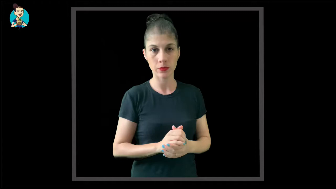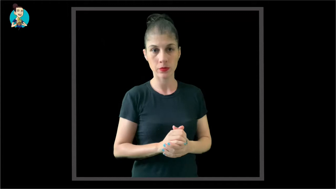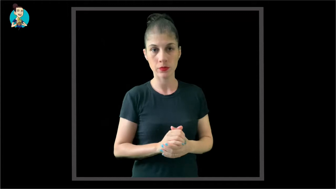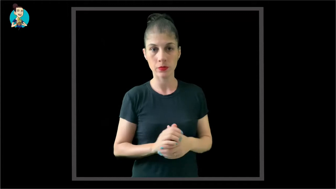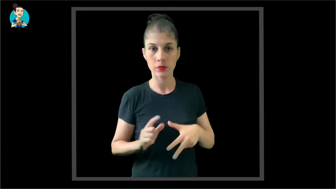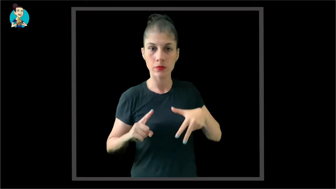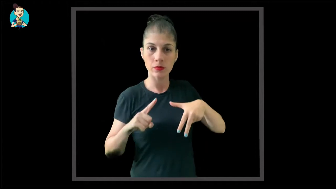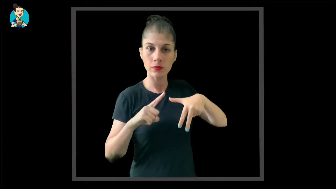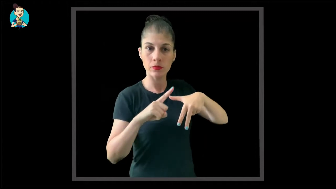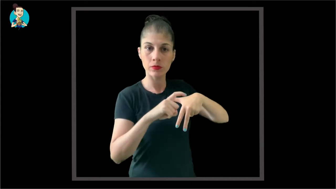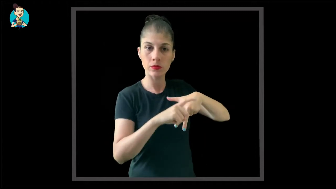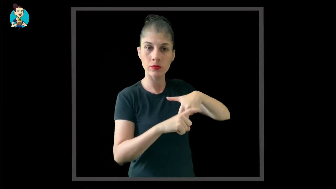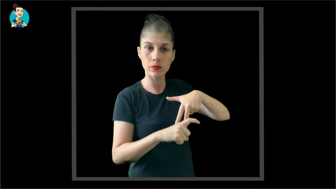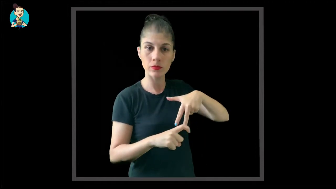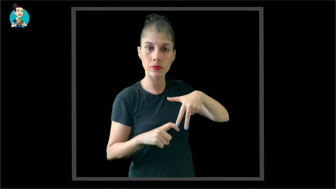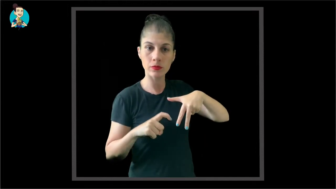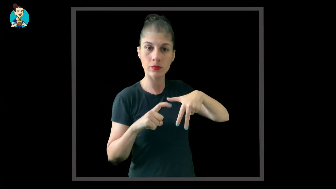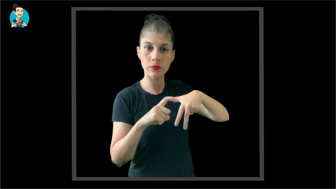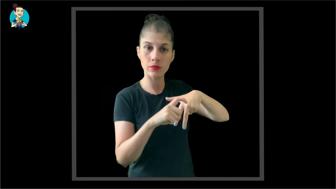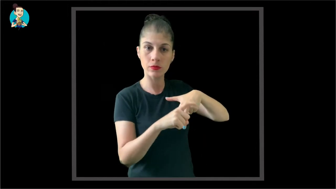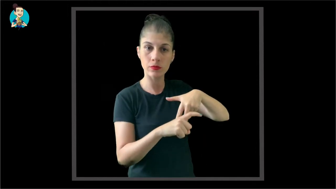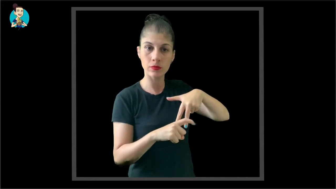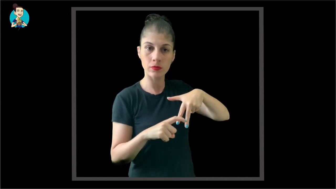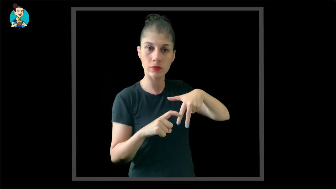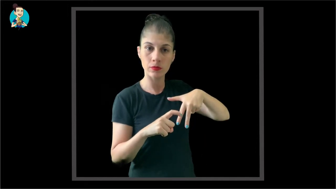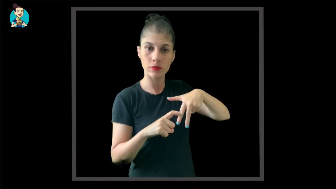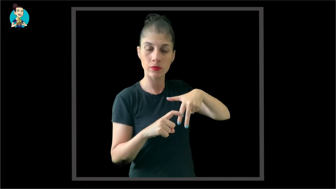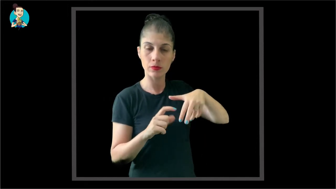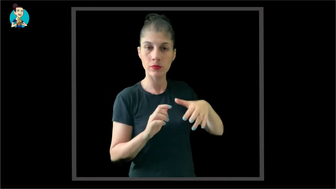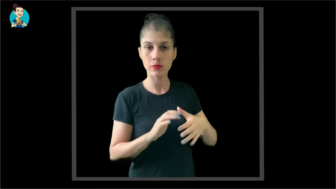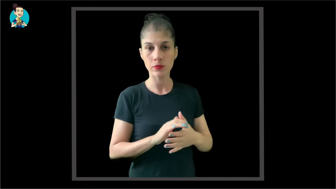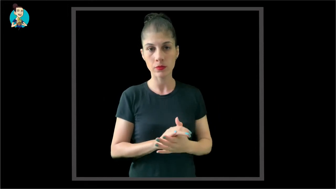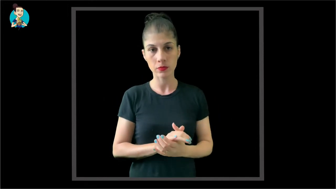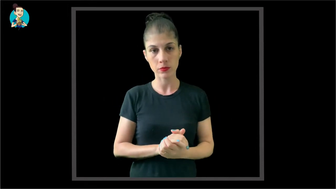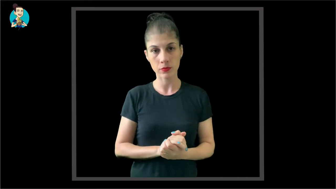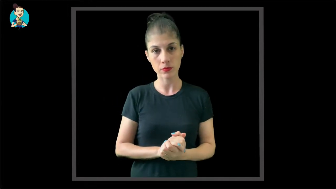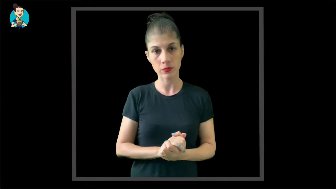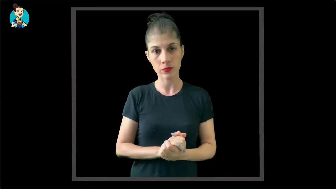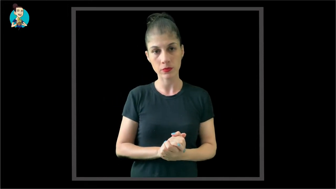PARASITA